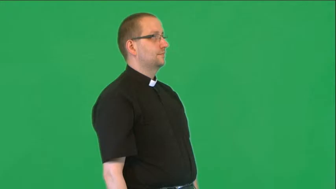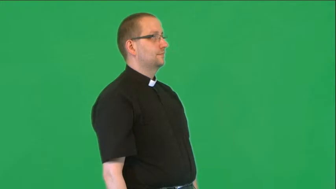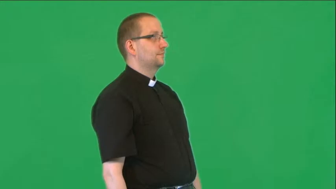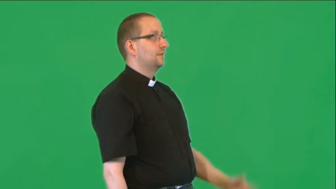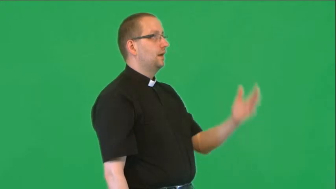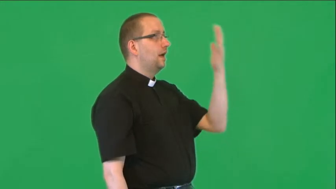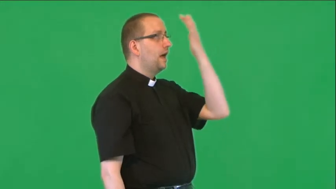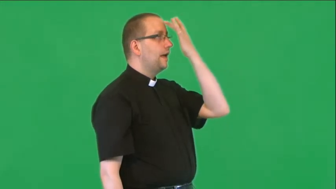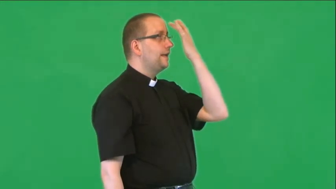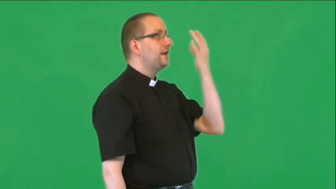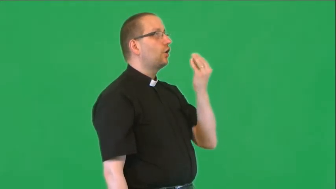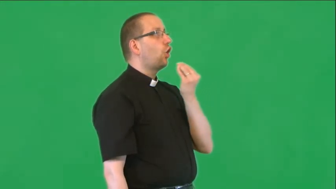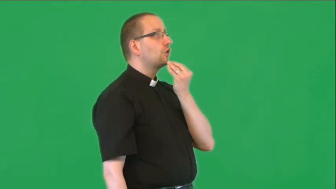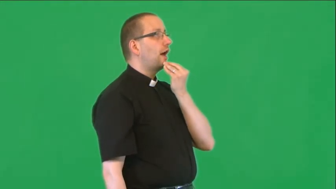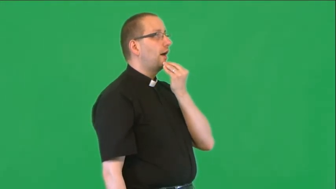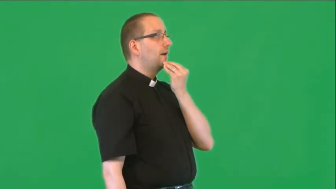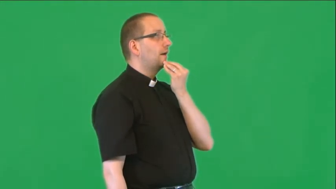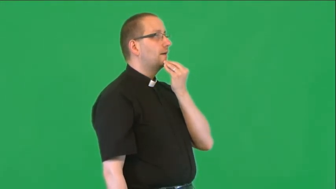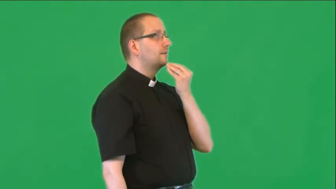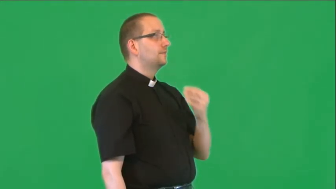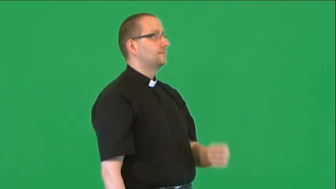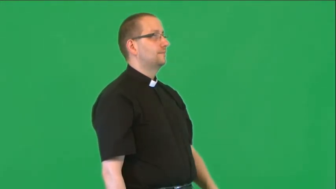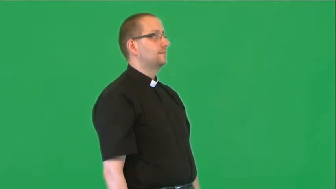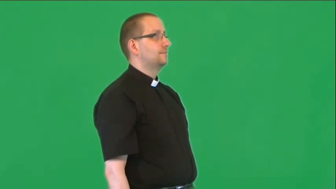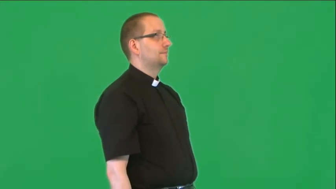ikona